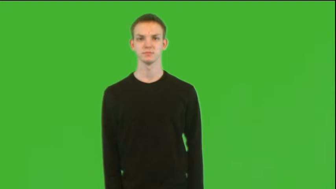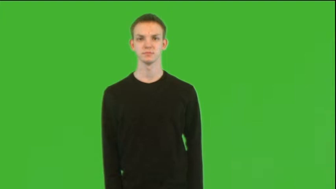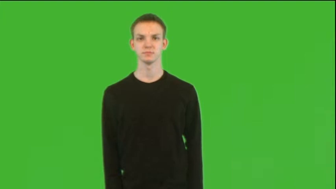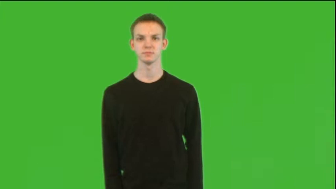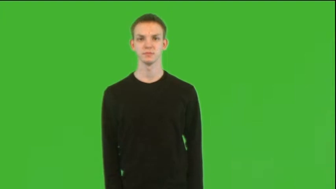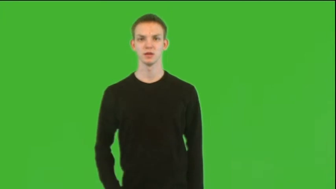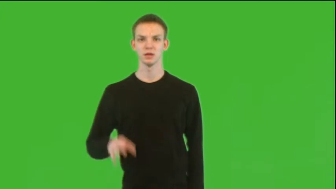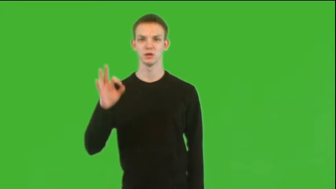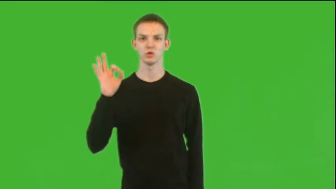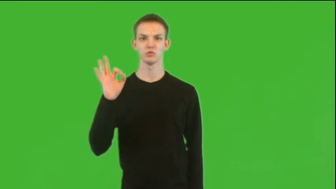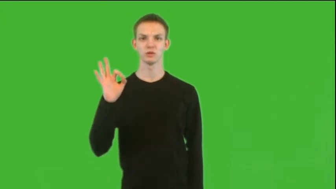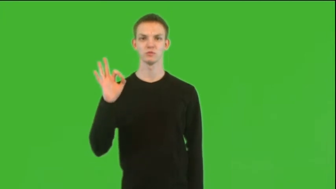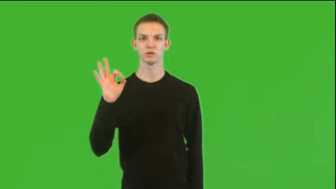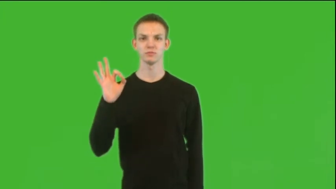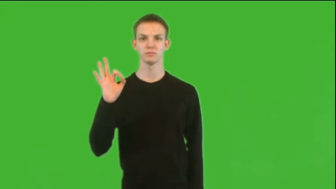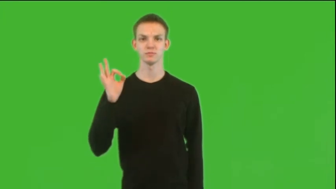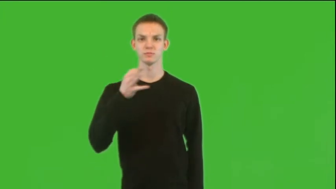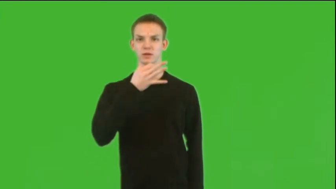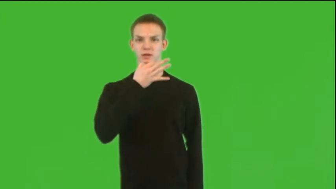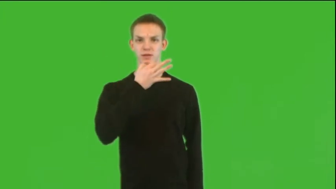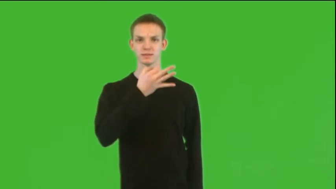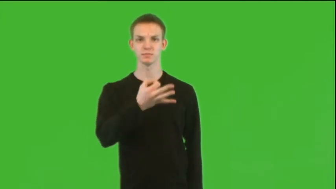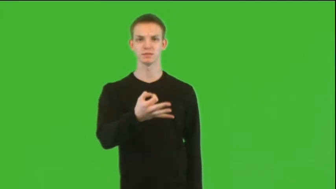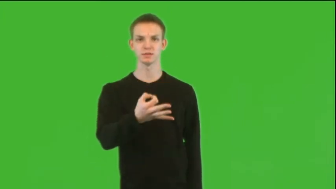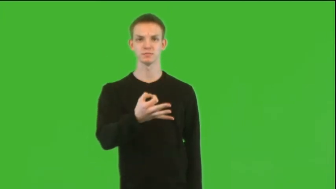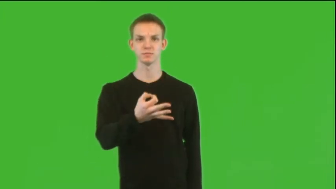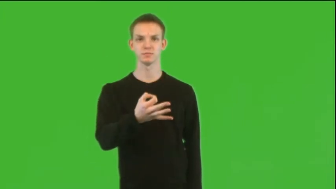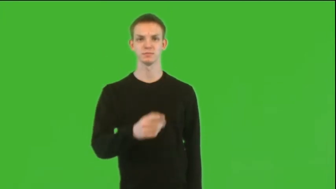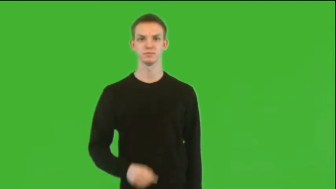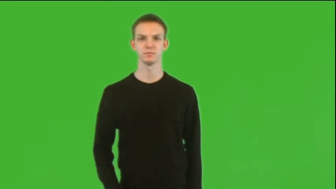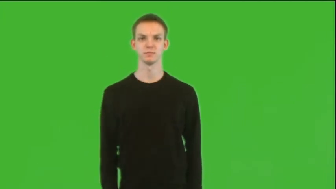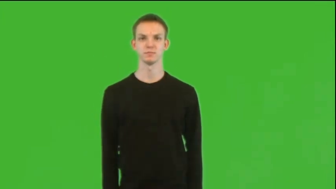zapytać